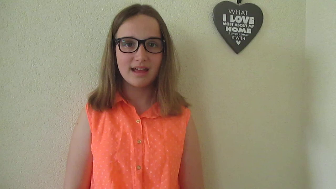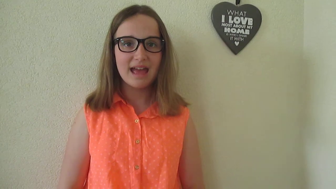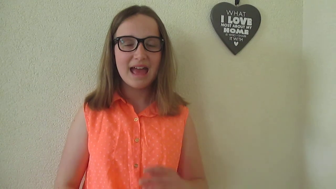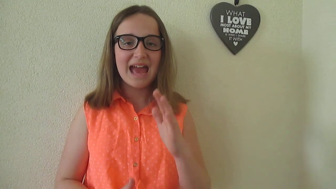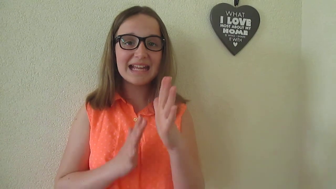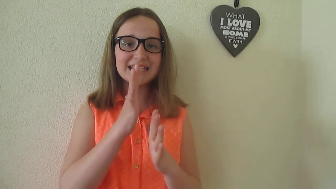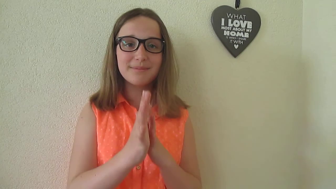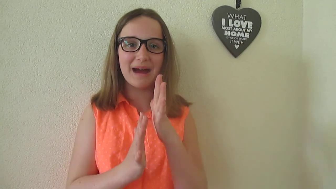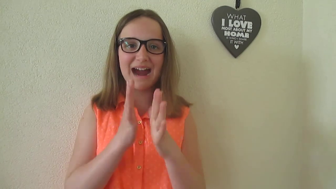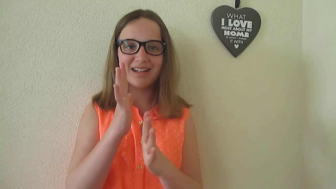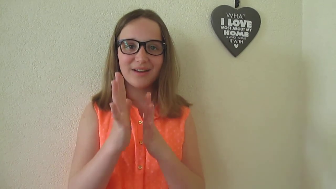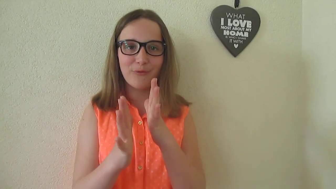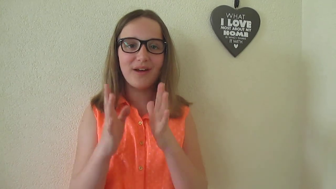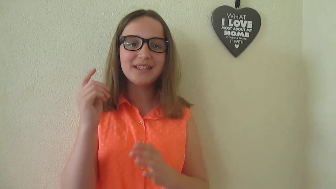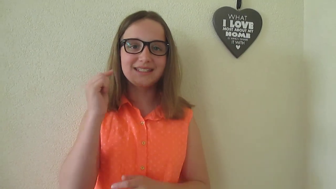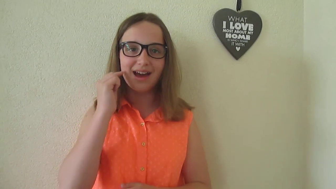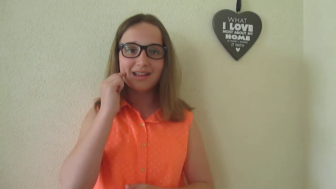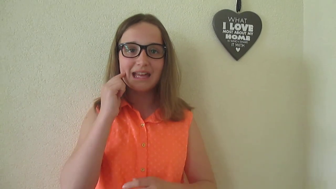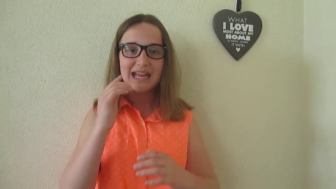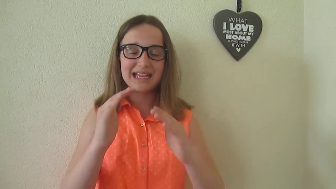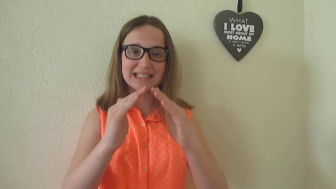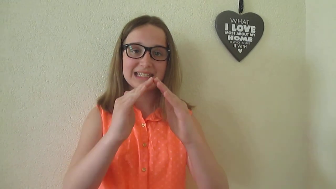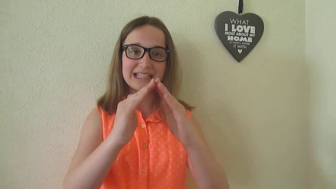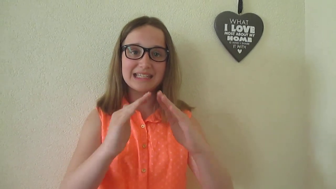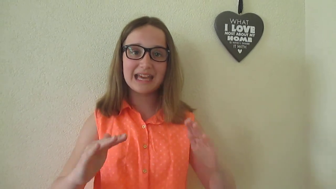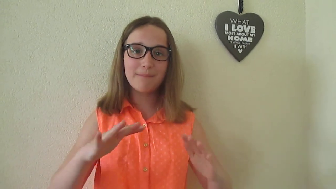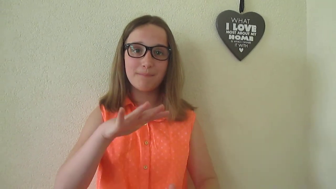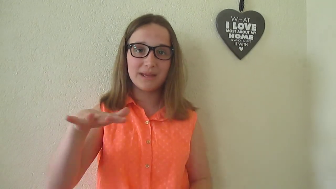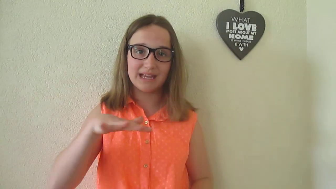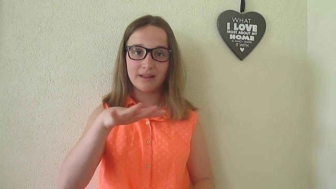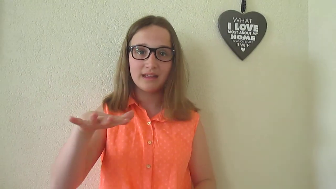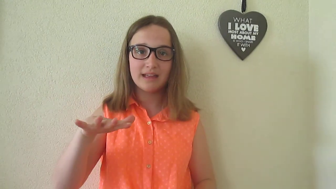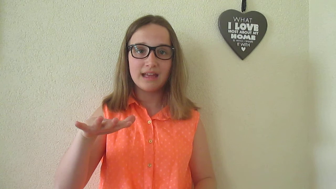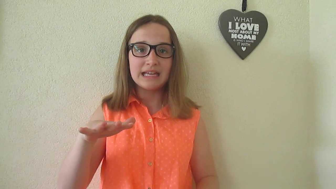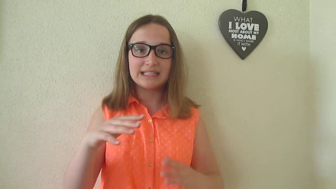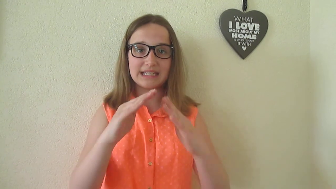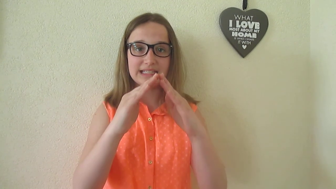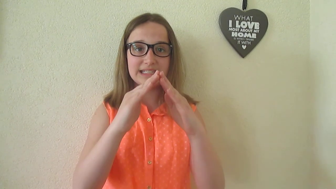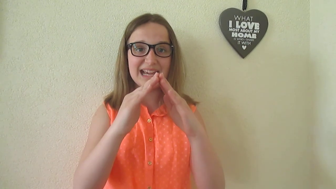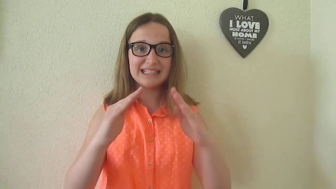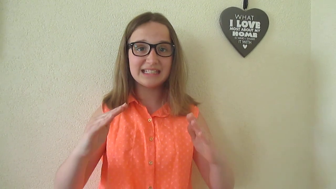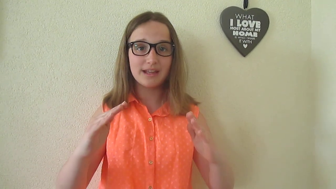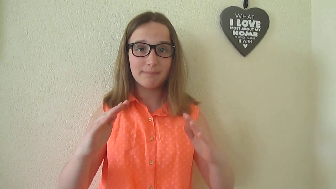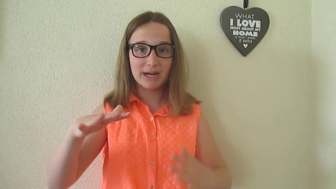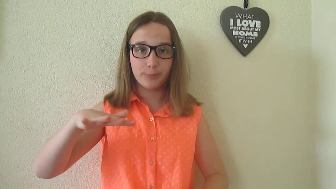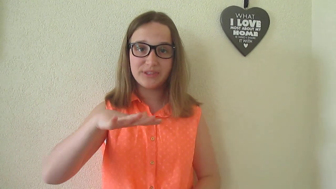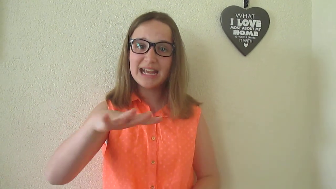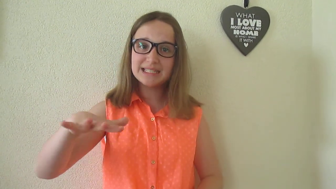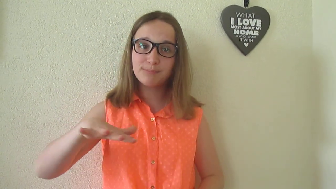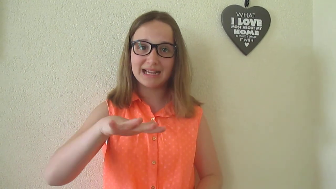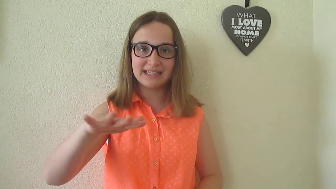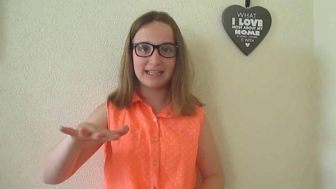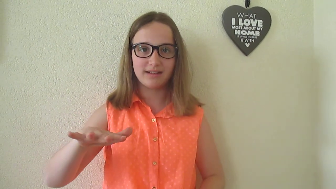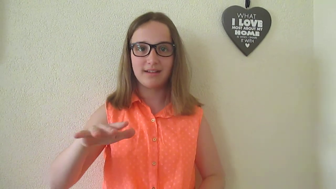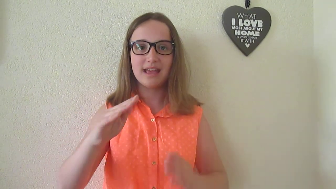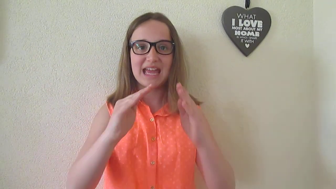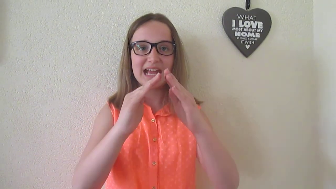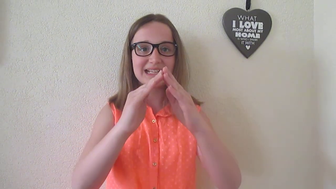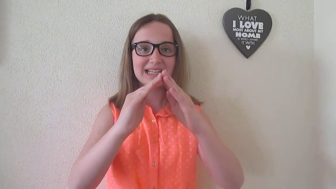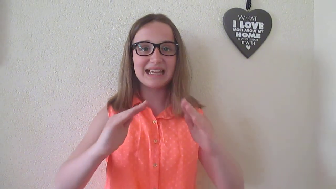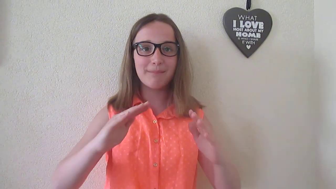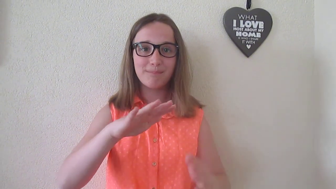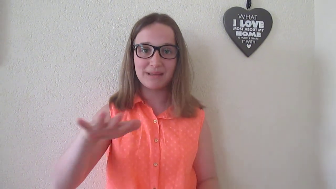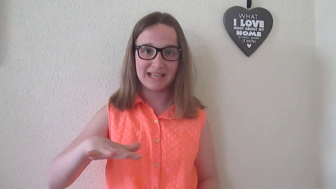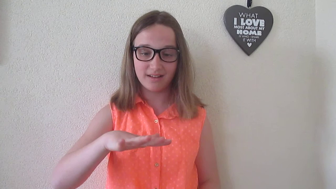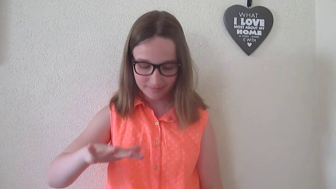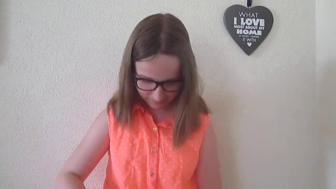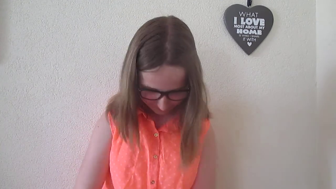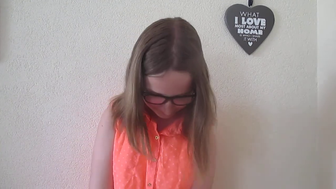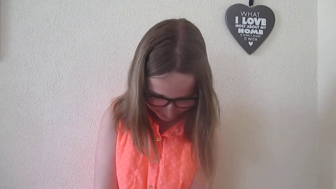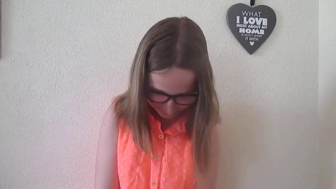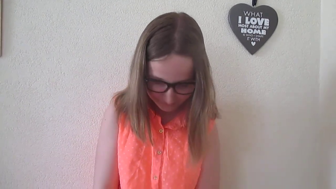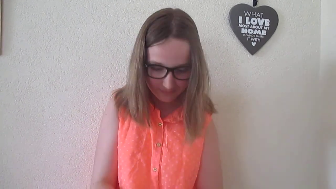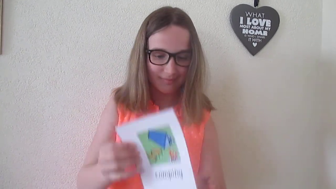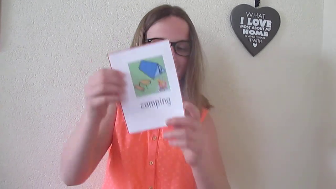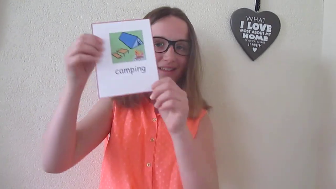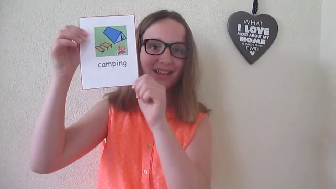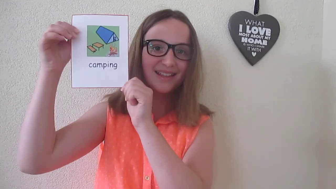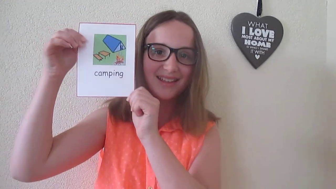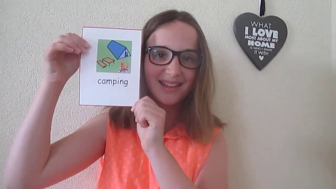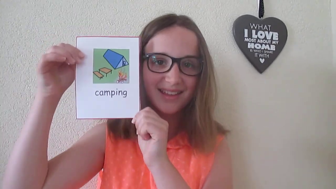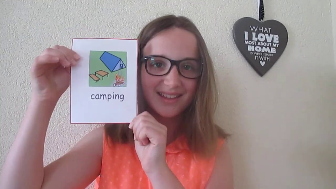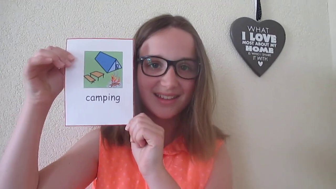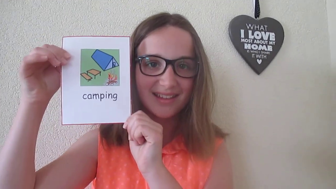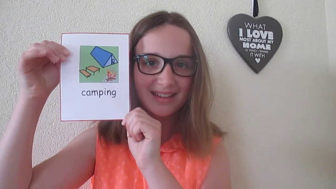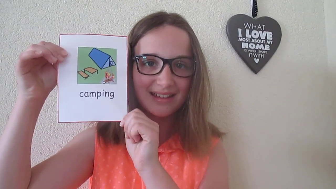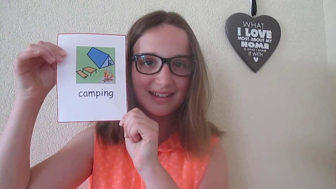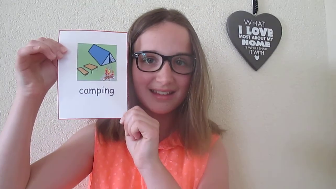camping